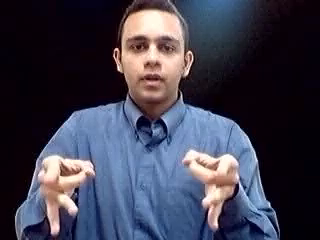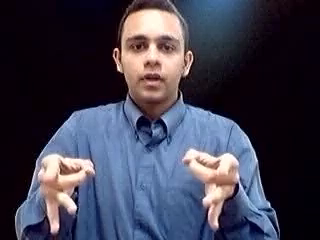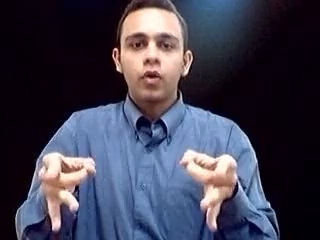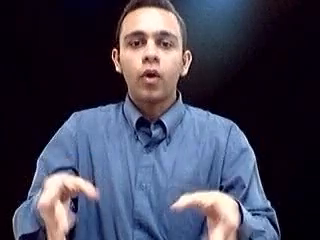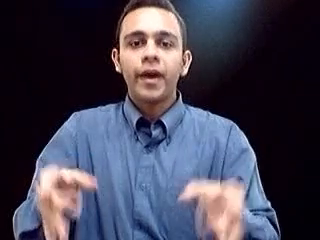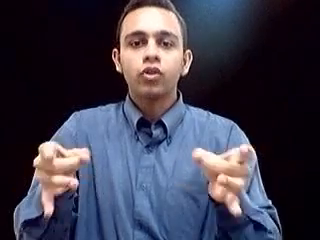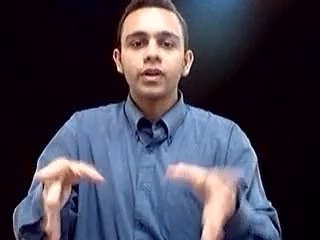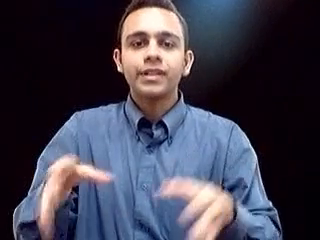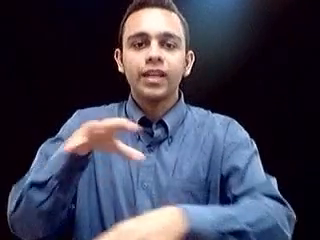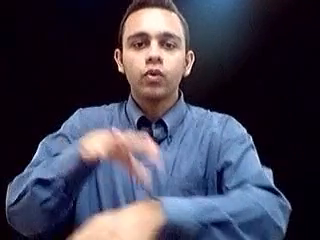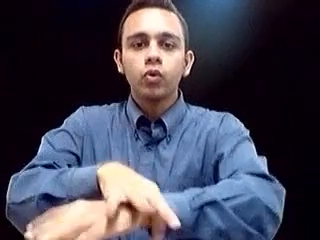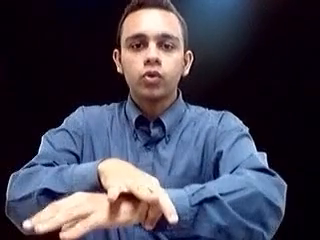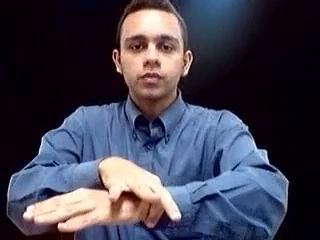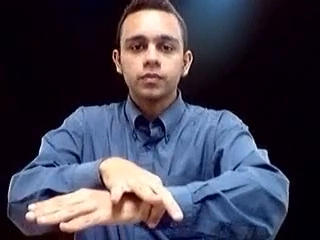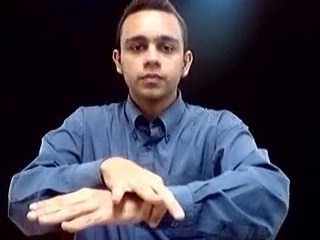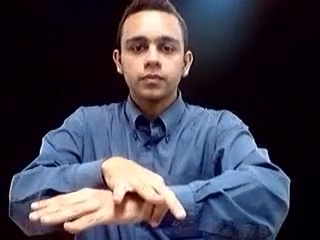corretor de seguros